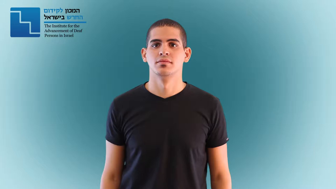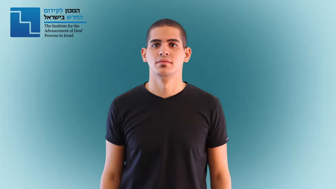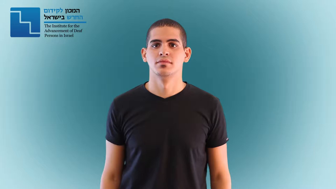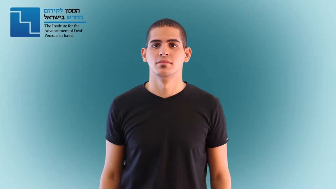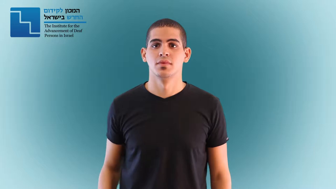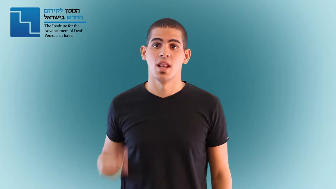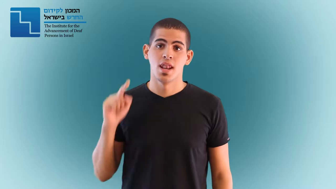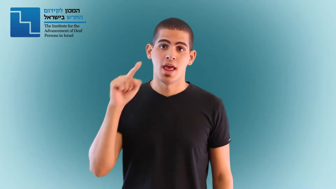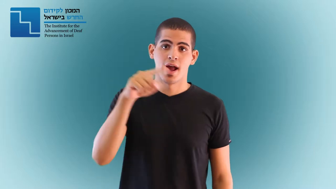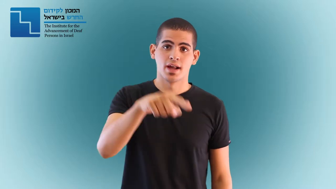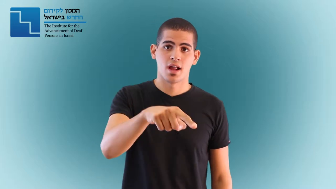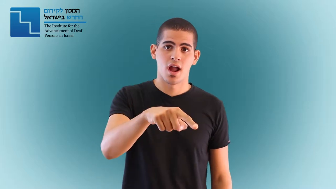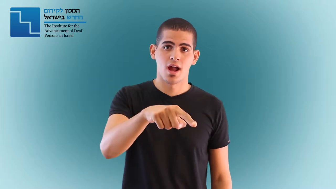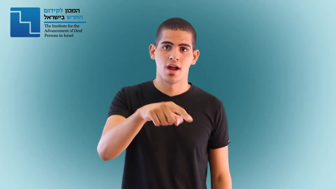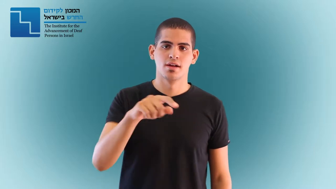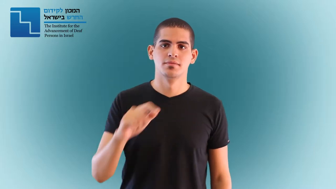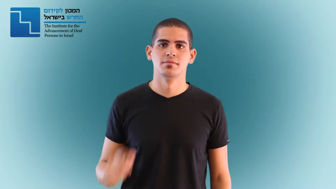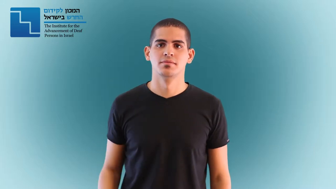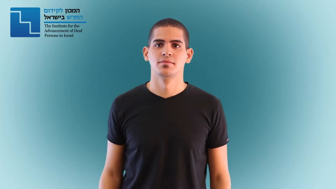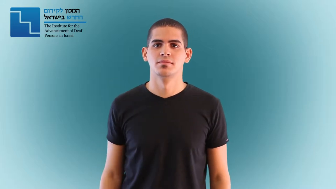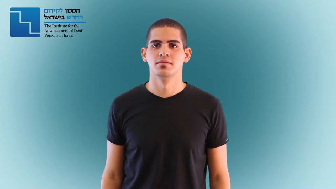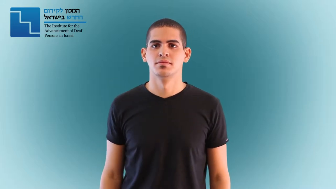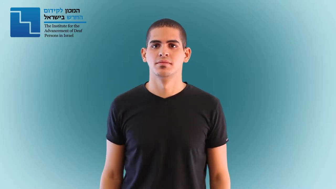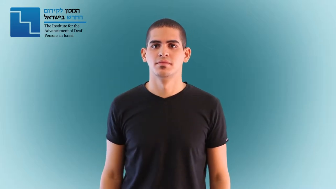להגיע